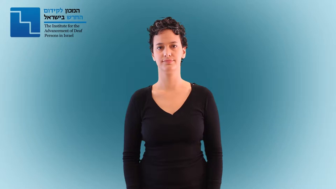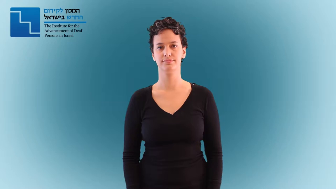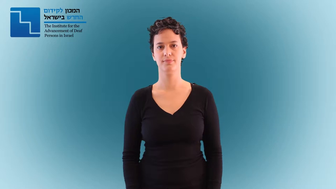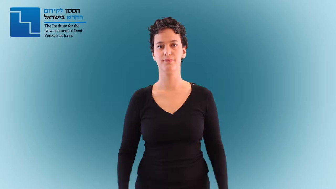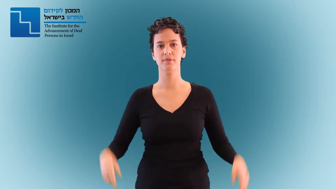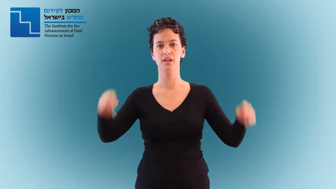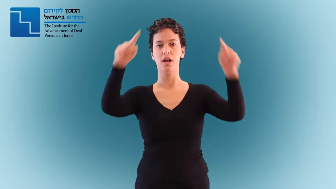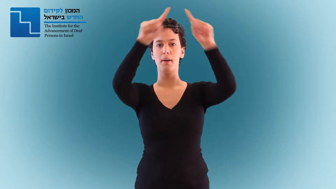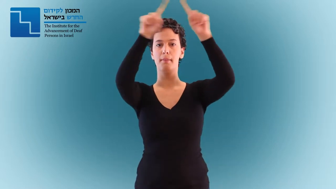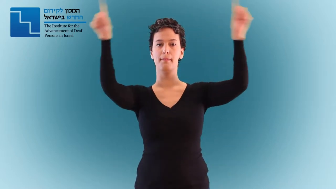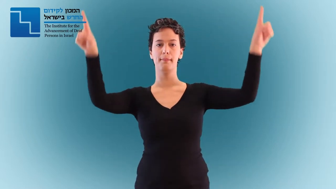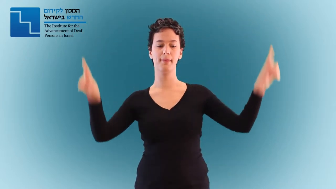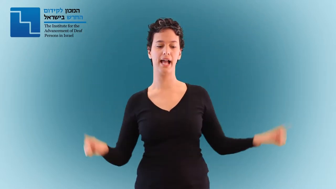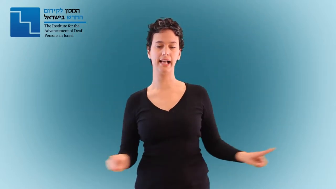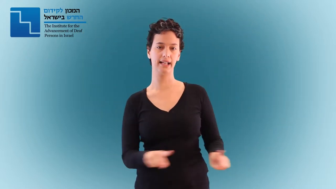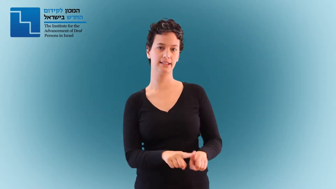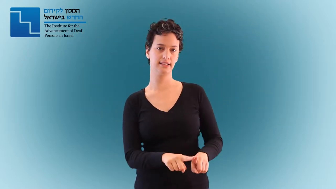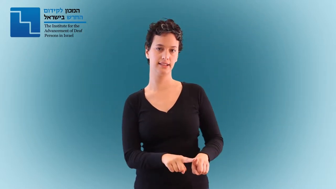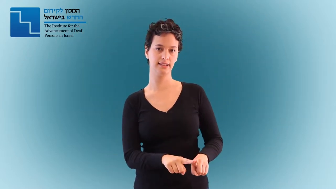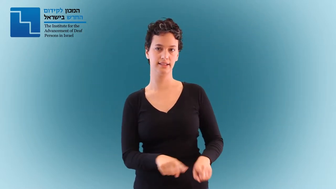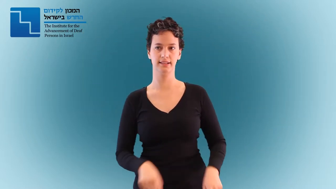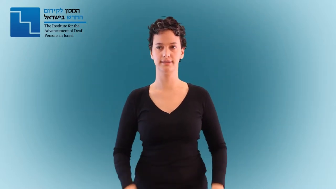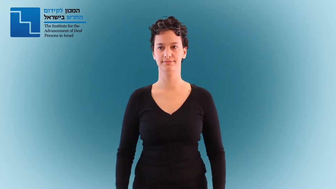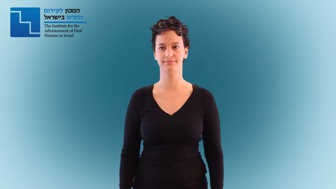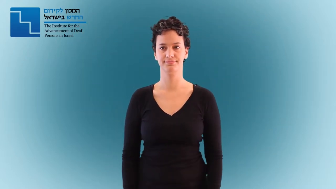פלקט / כרזה